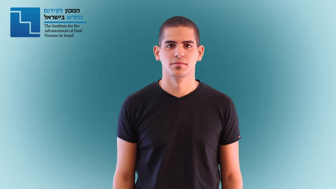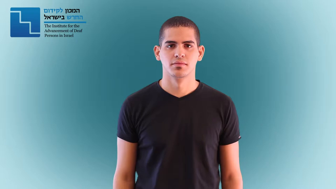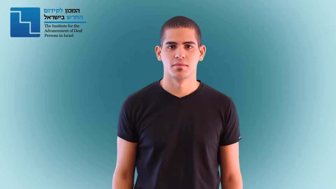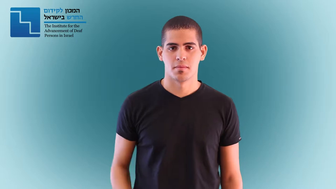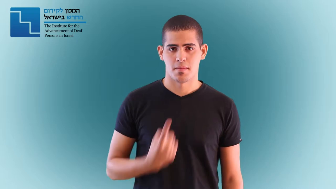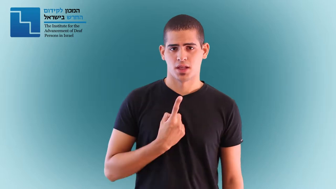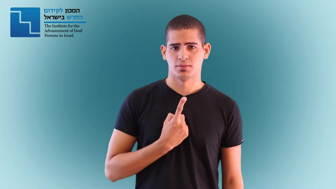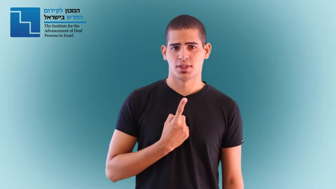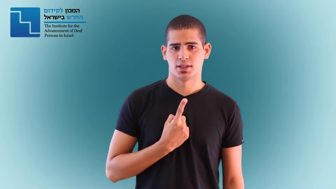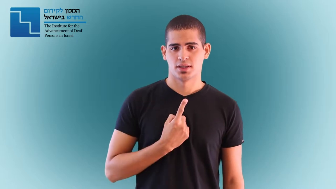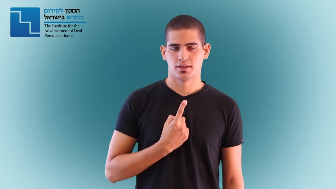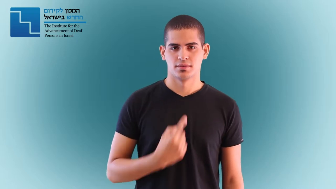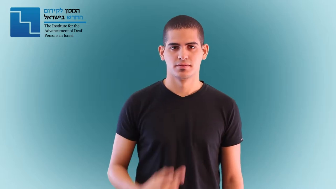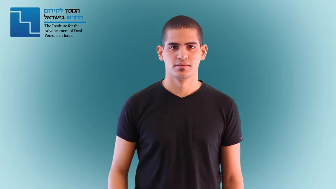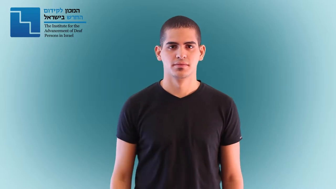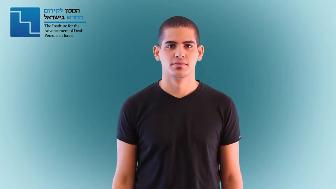בעצמי